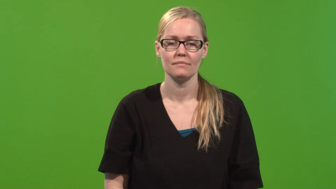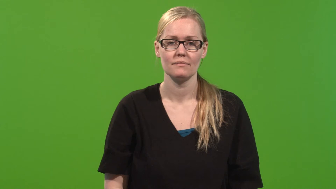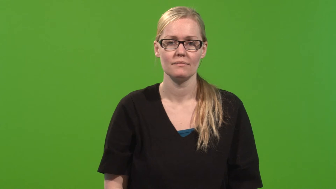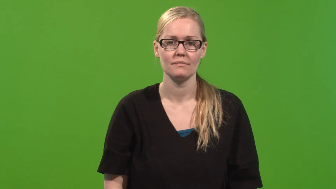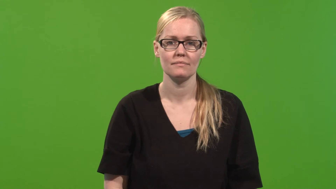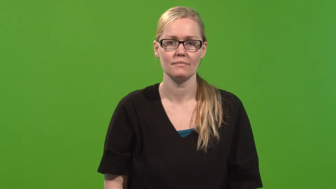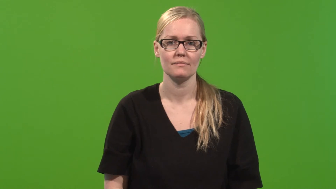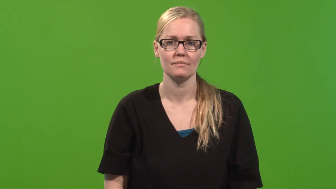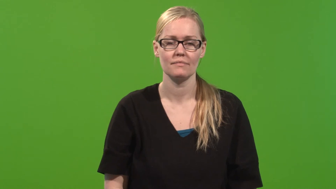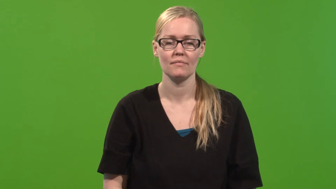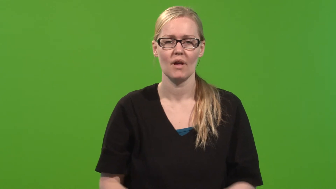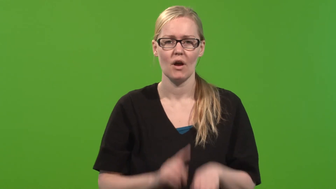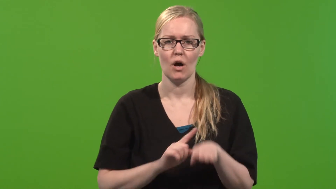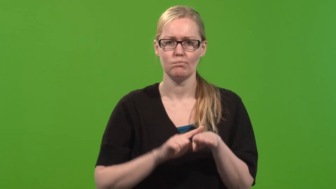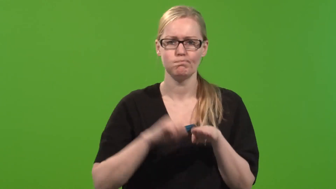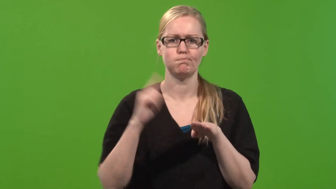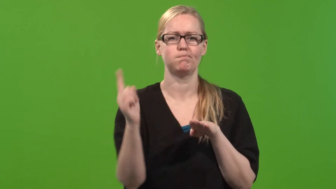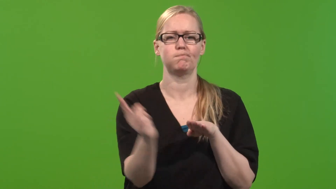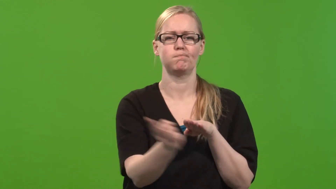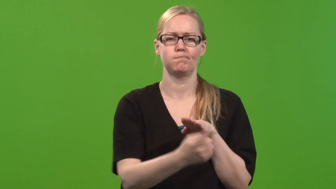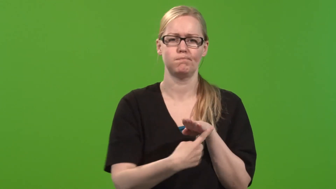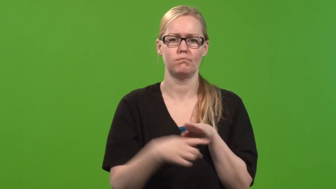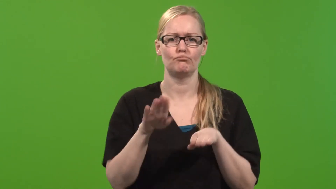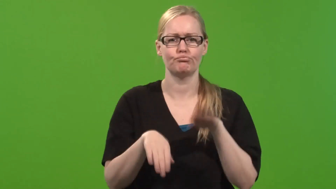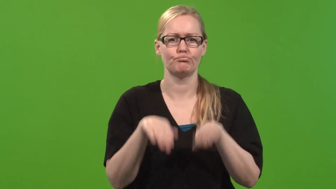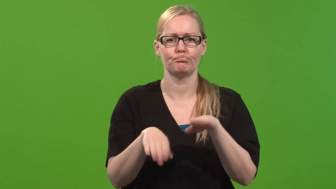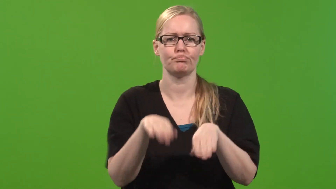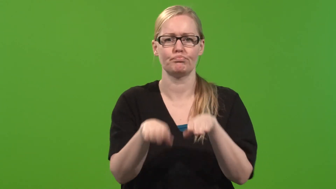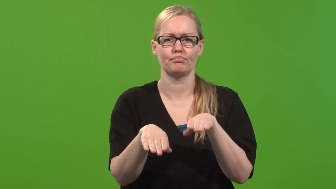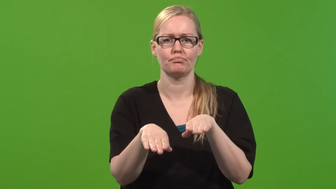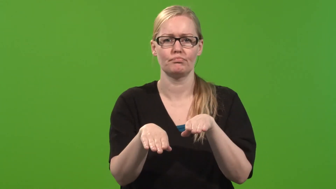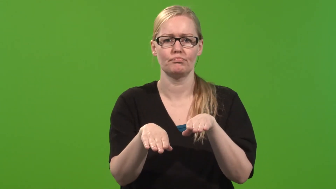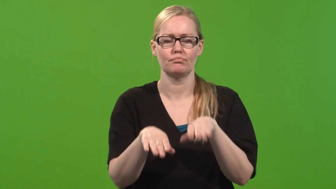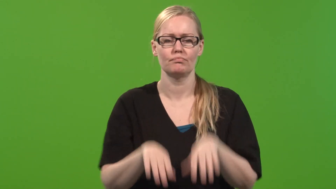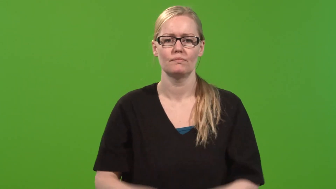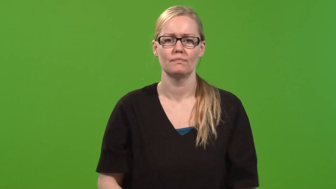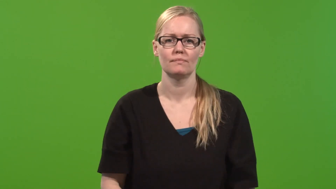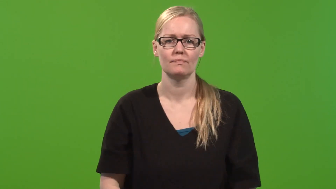Blöðkur